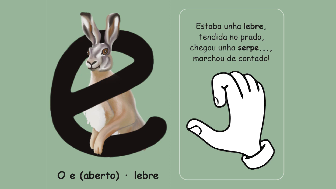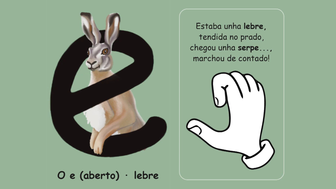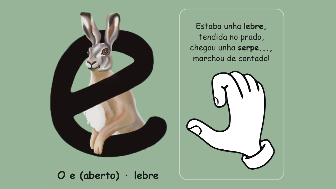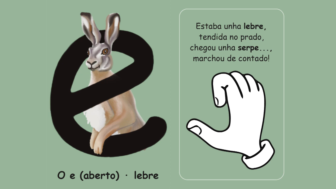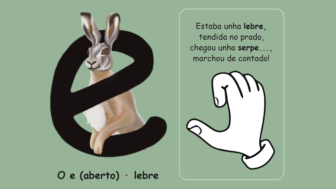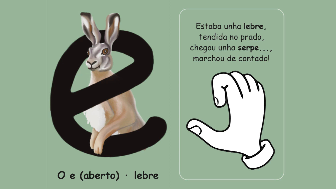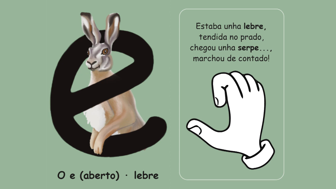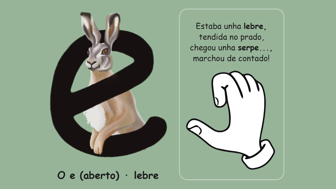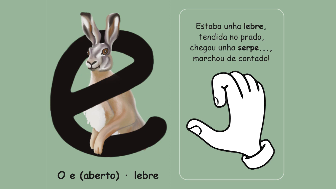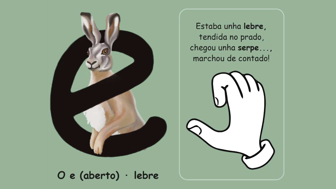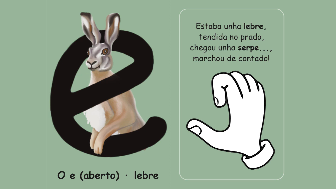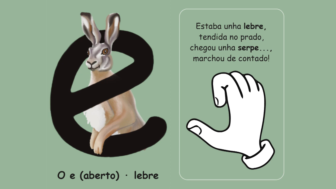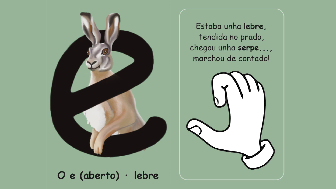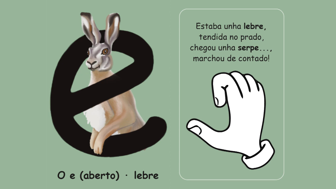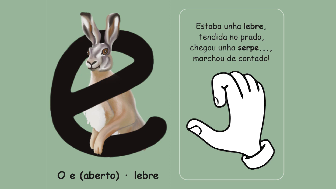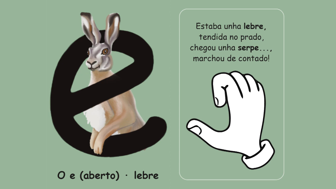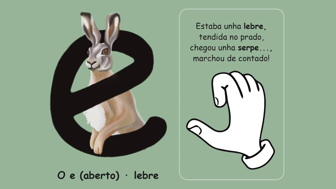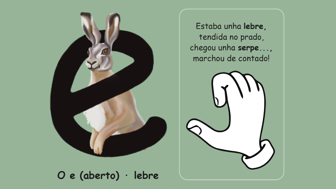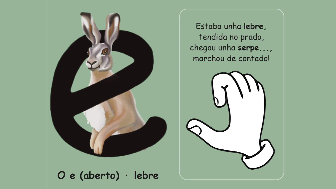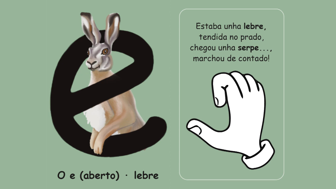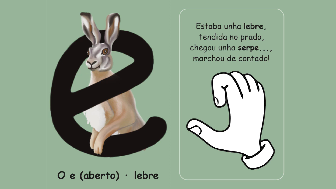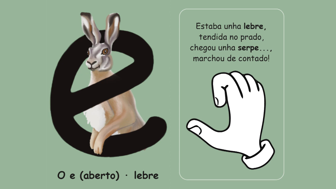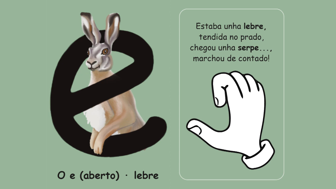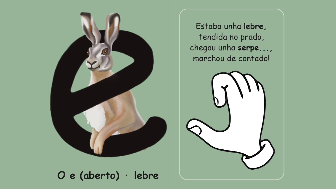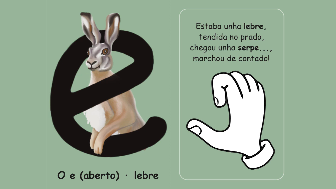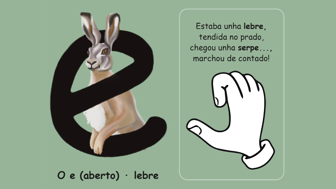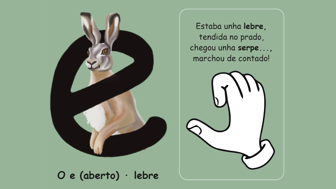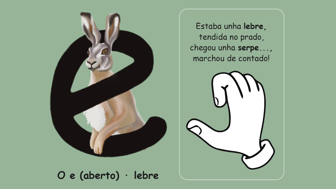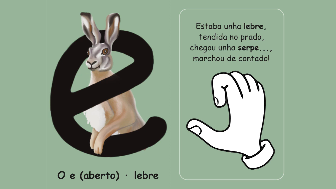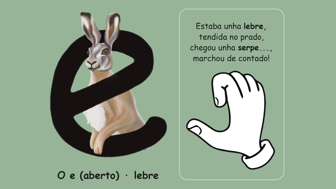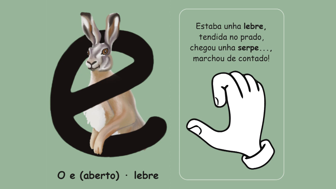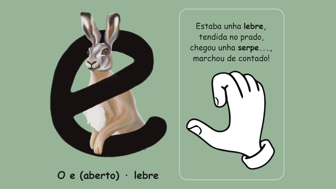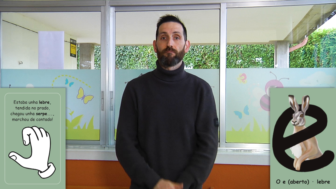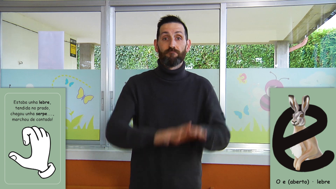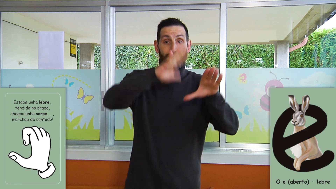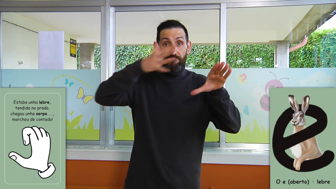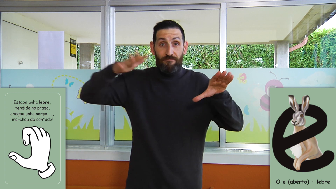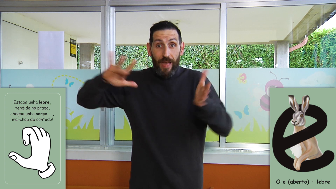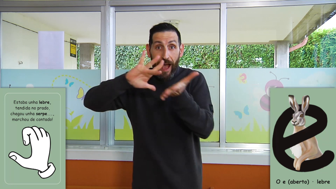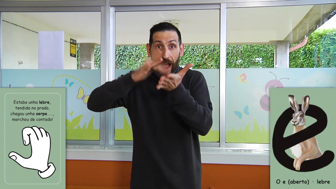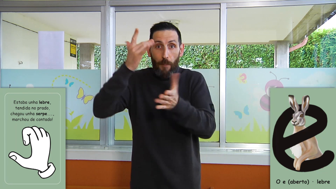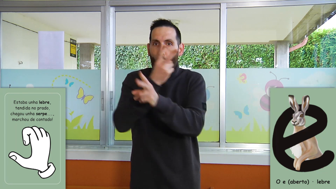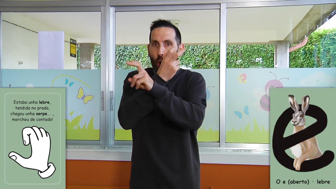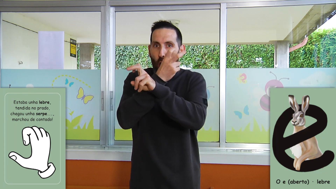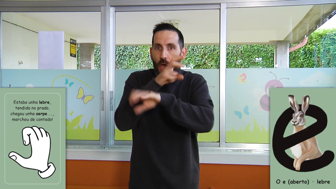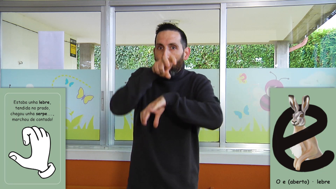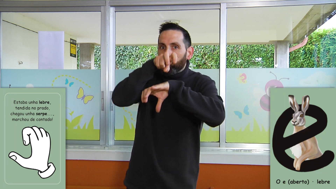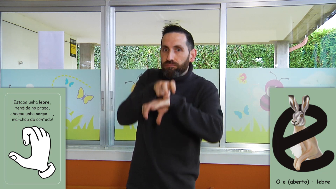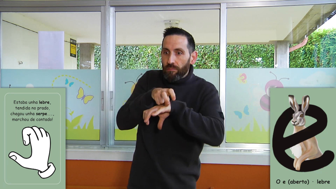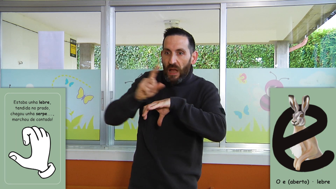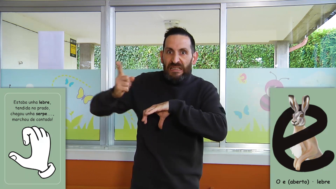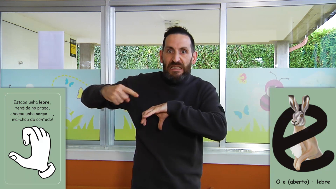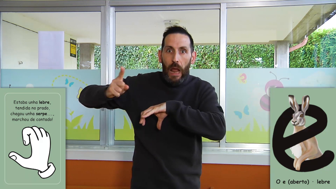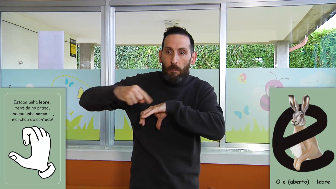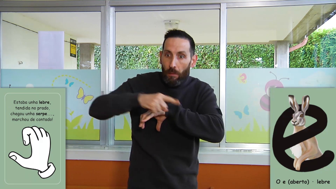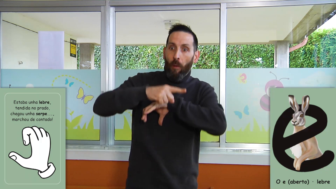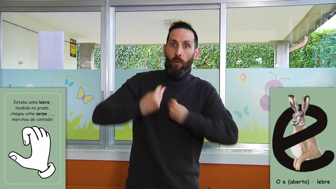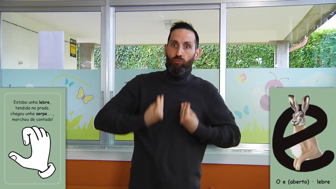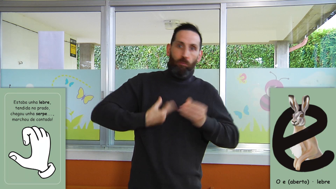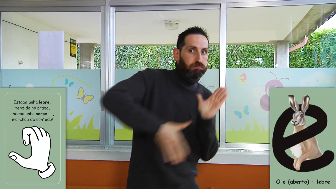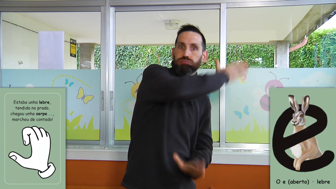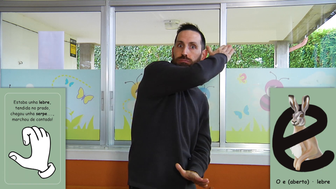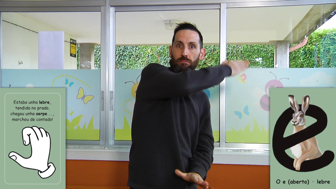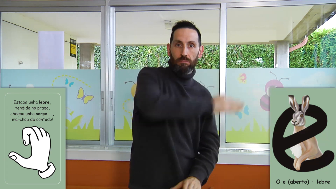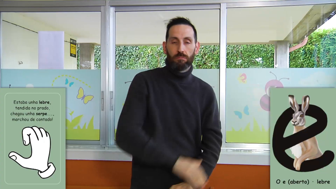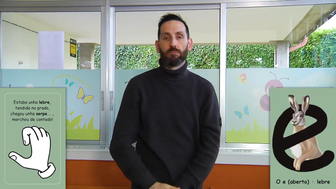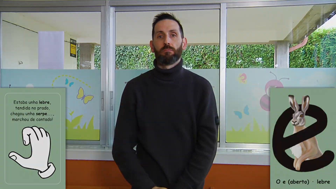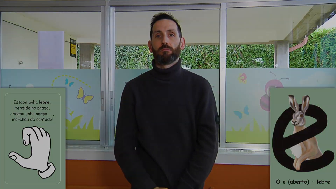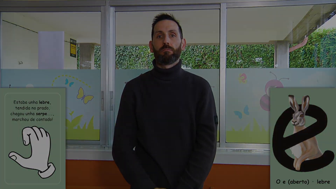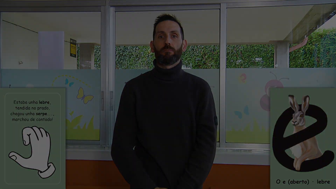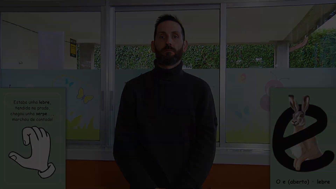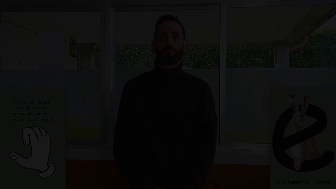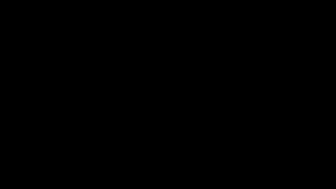O e semiaberto